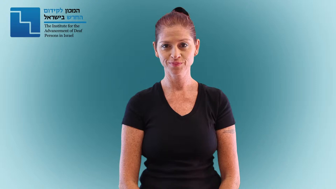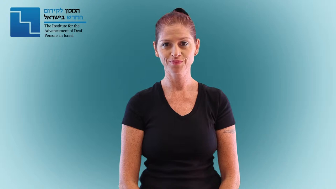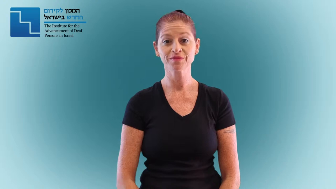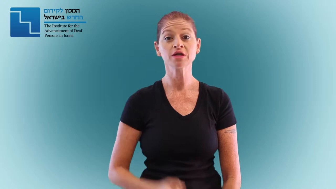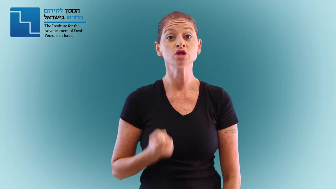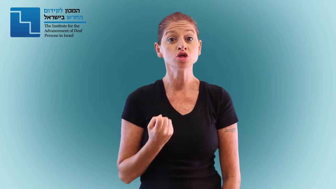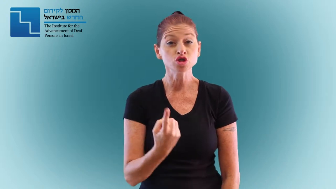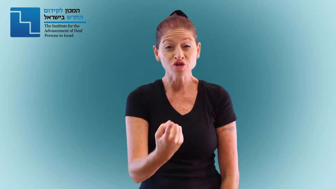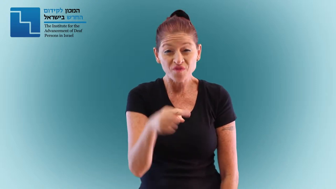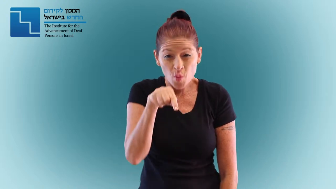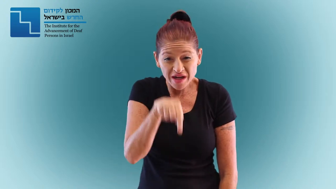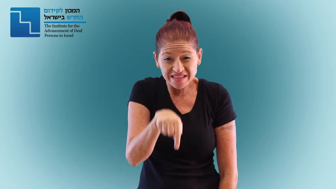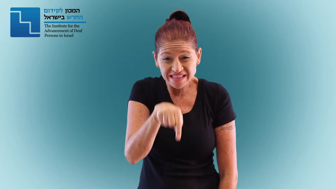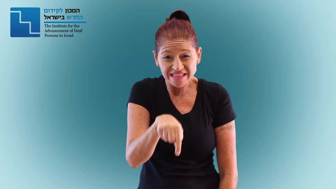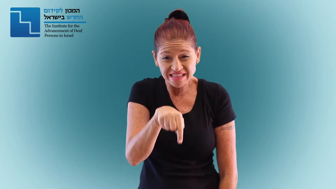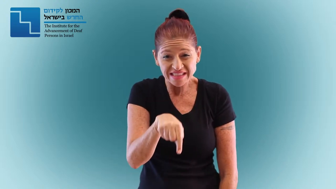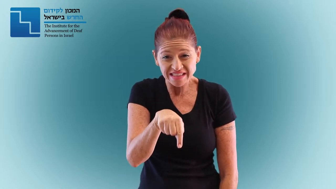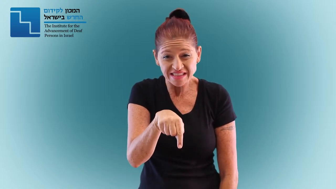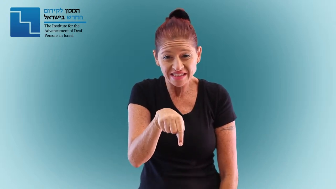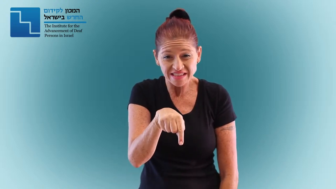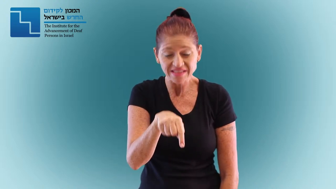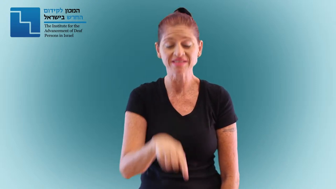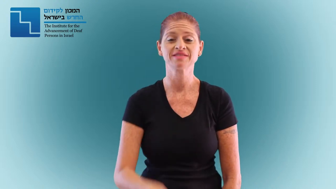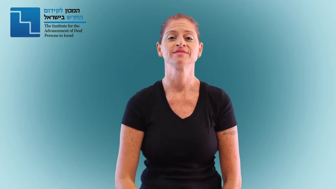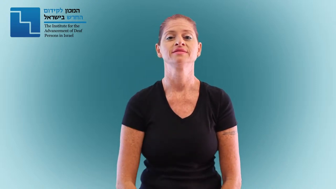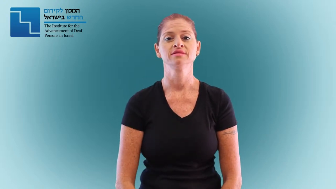השבוע